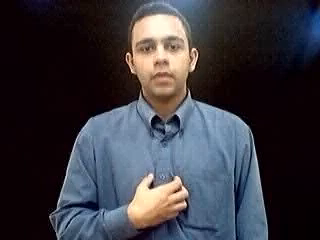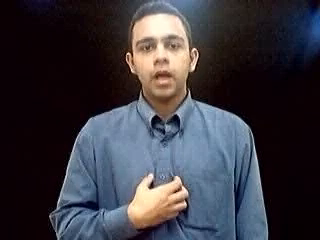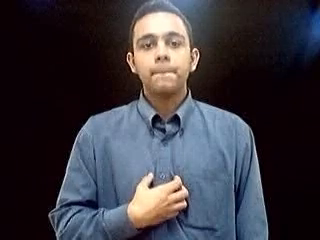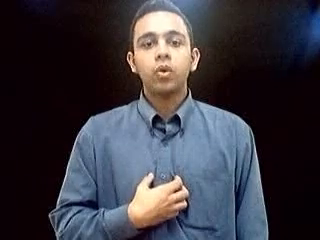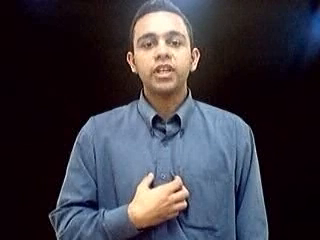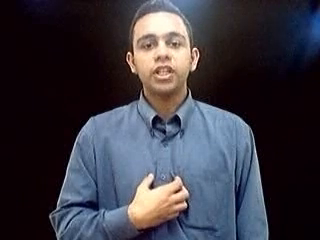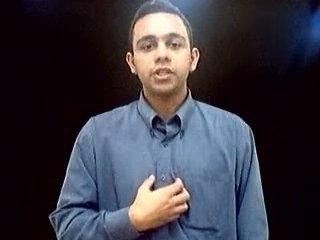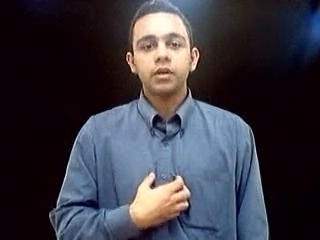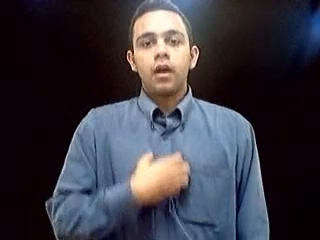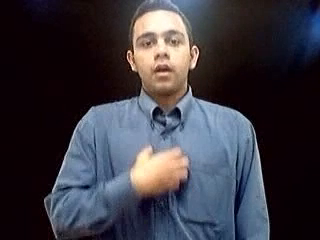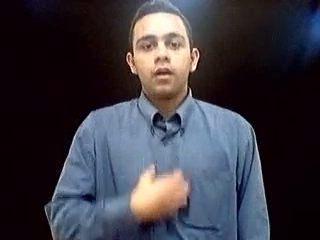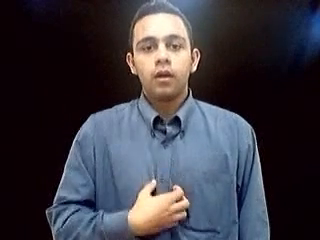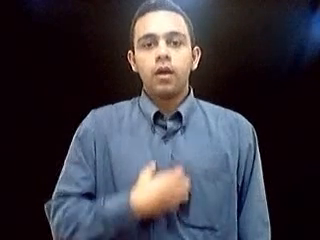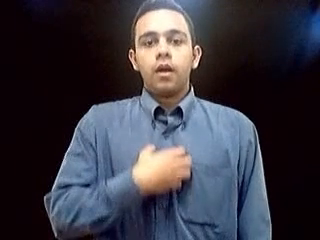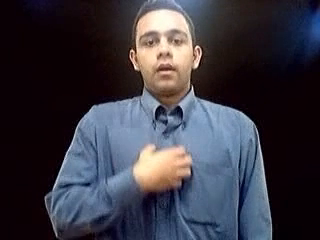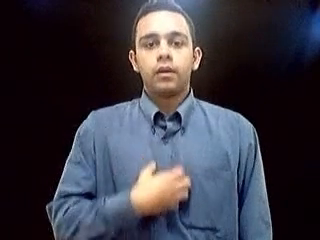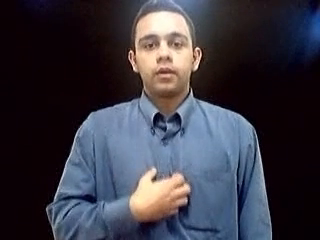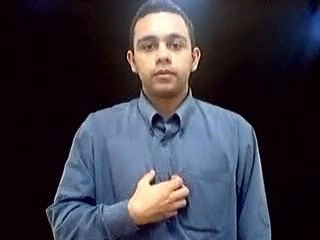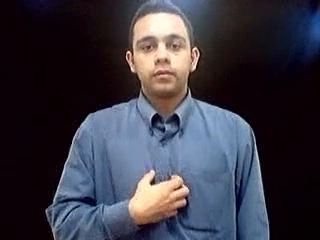bronquite